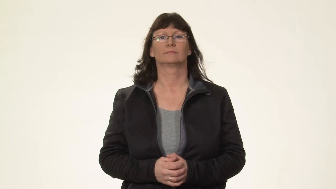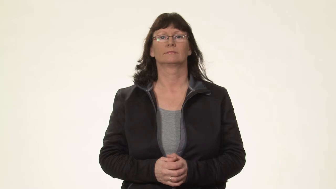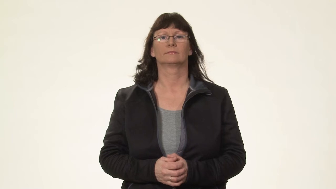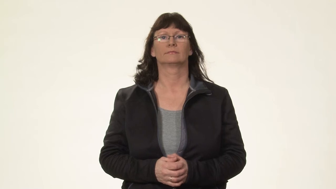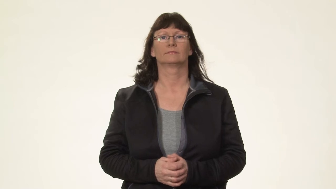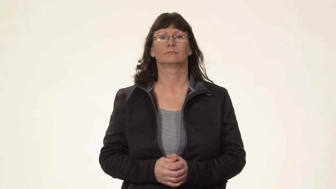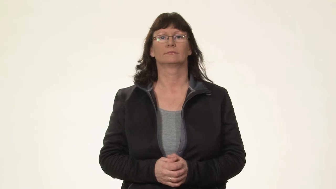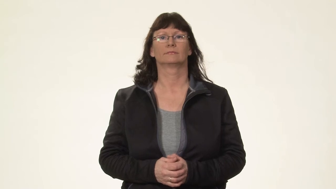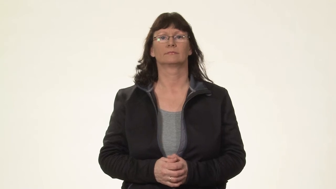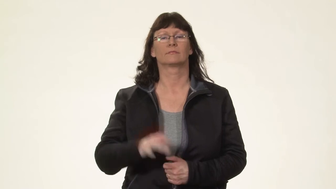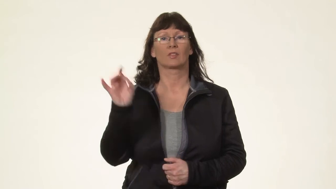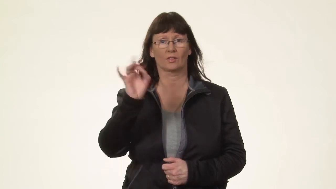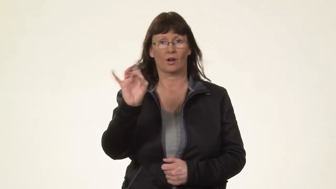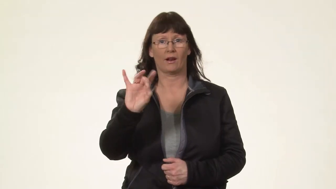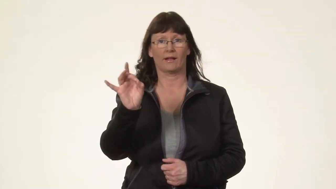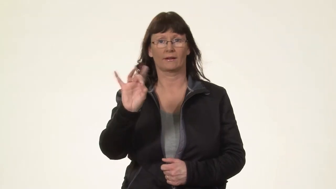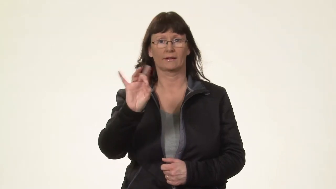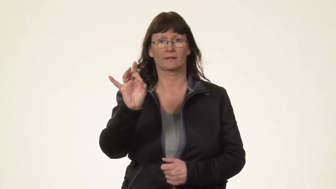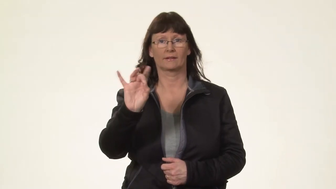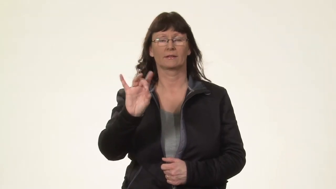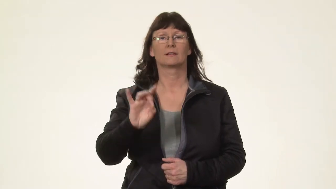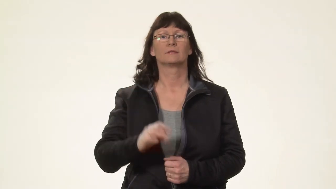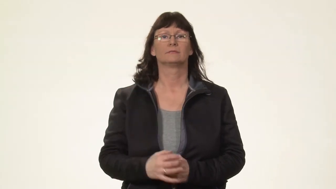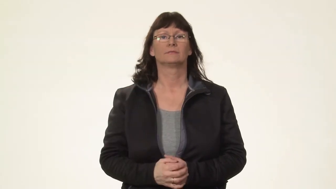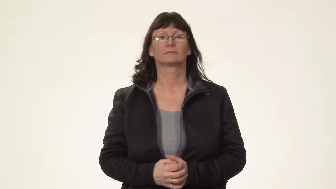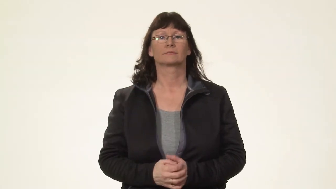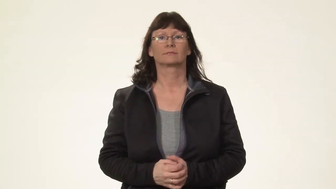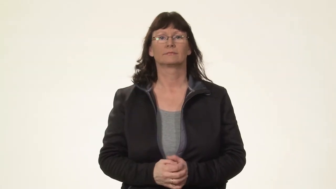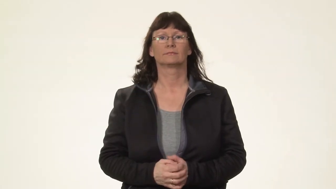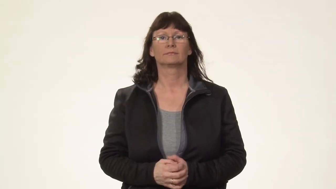Dollari